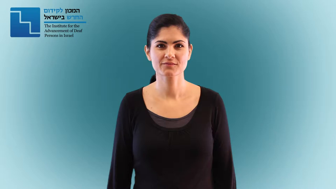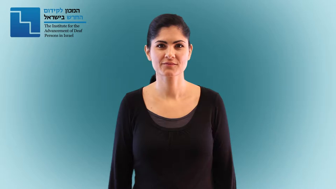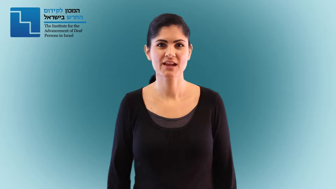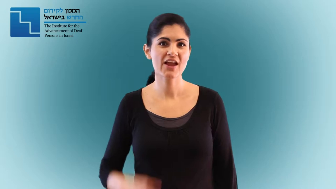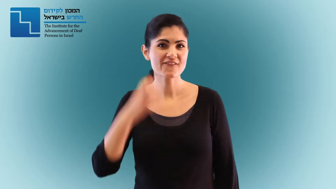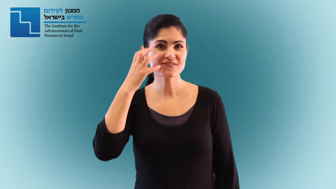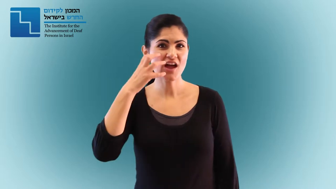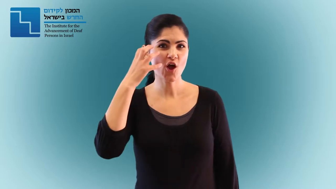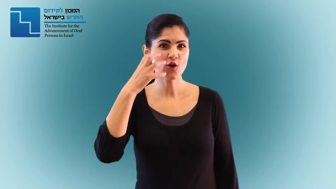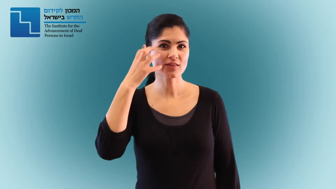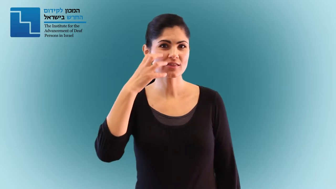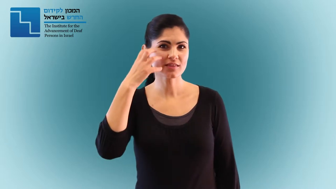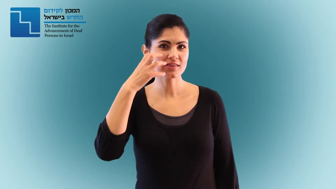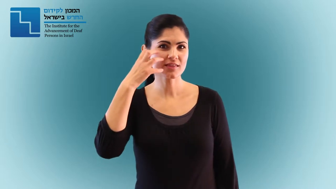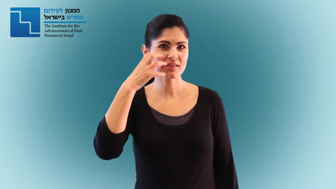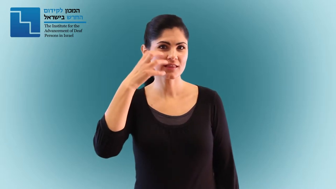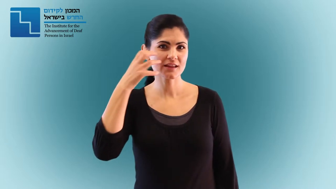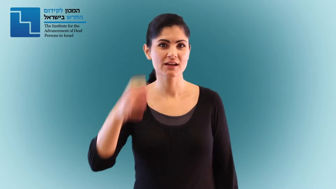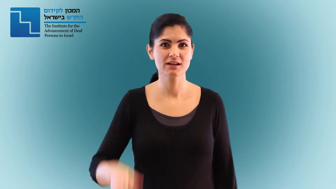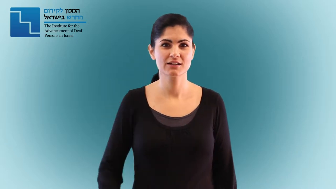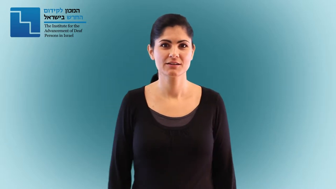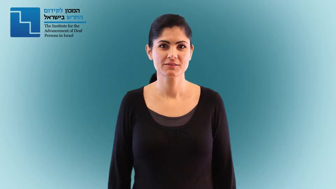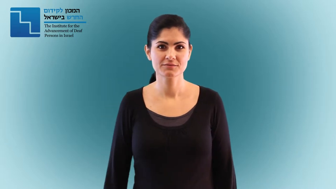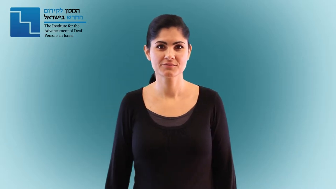ורוד